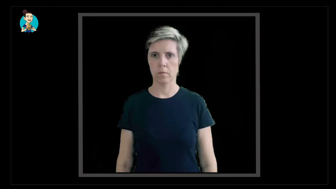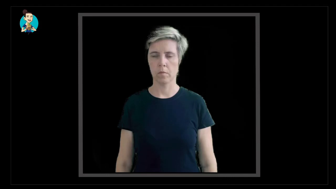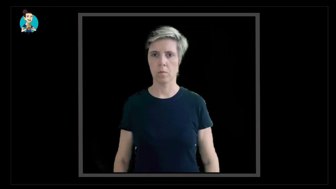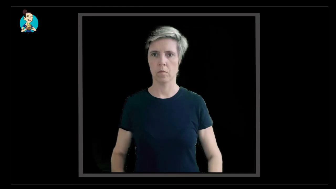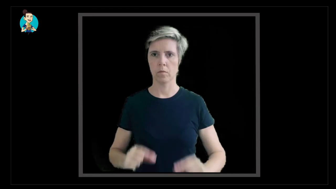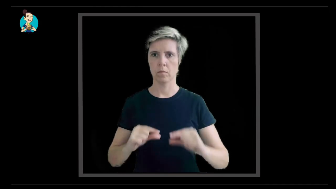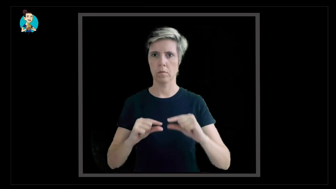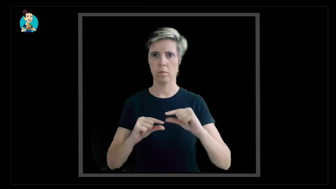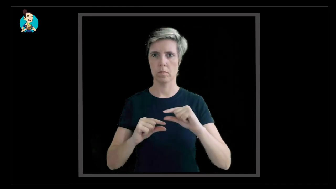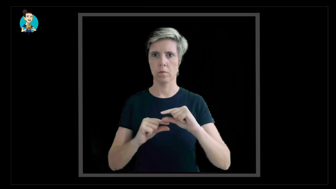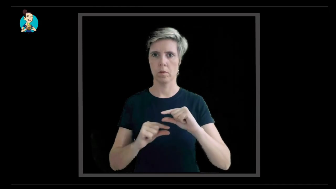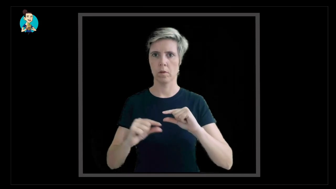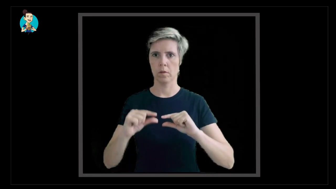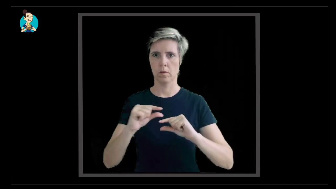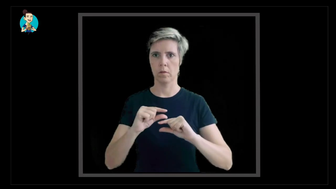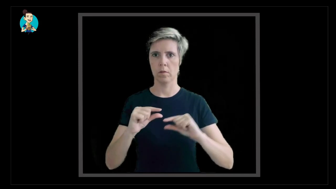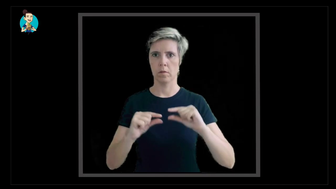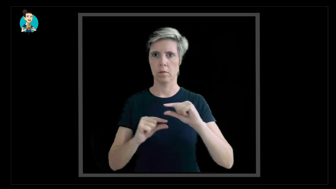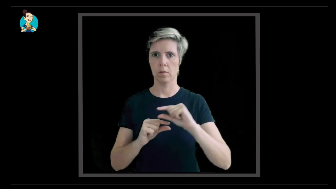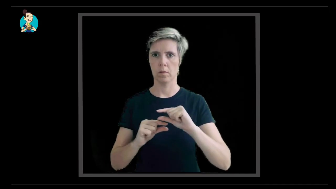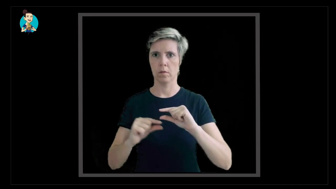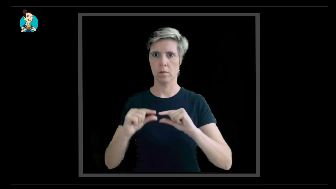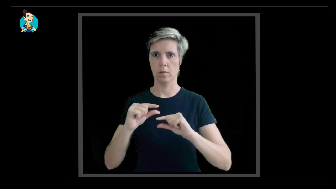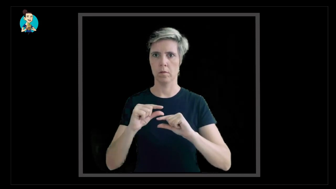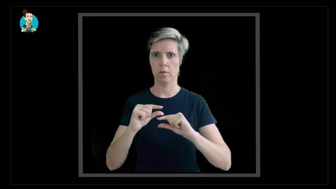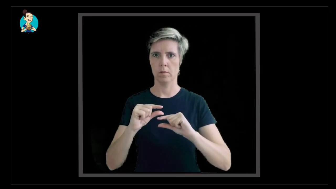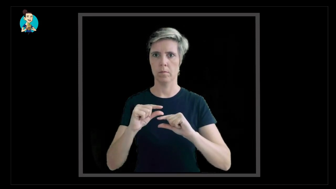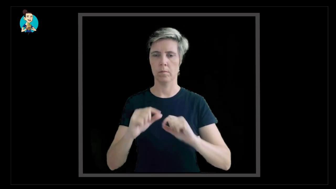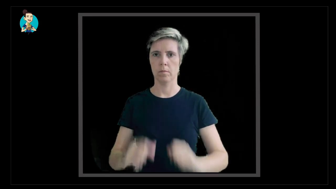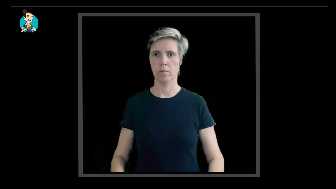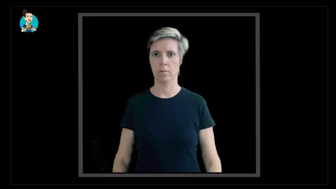TILACOIDE